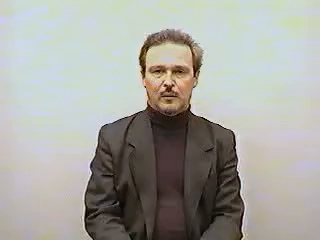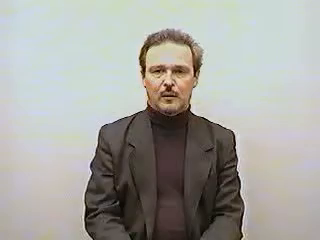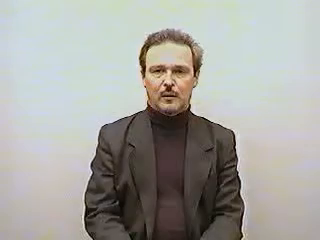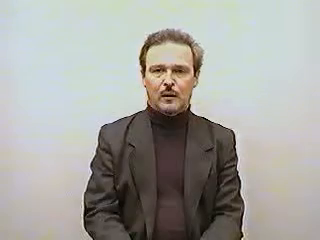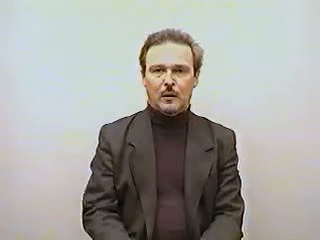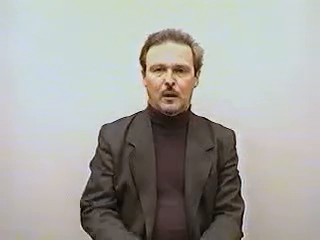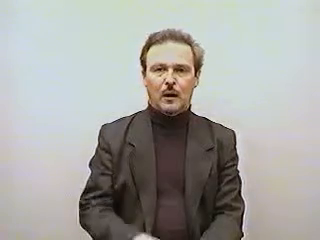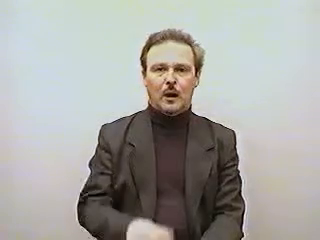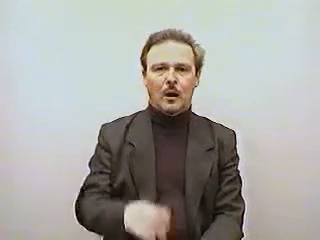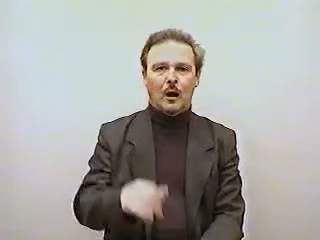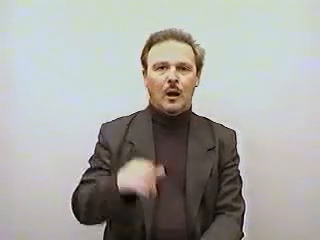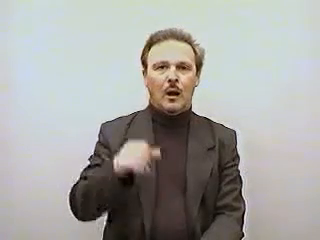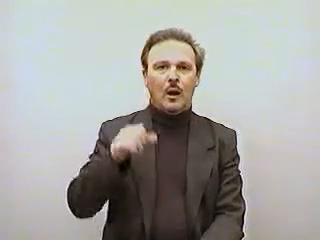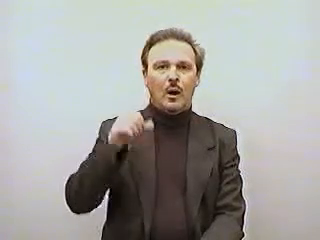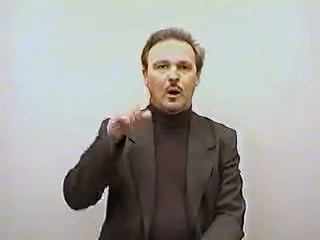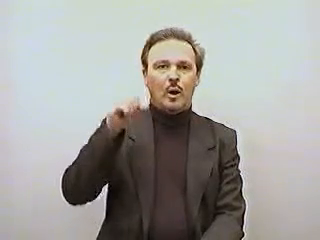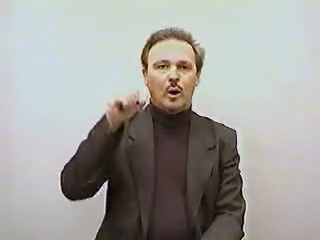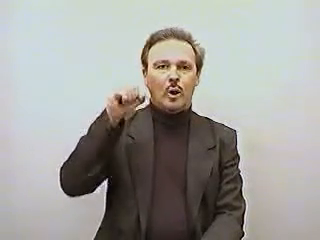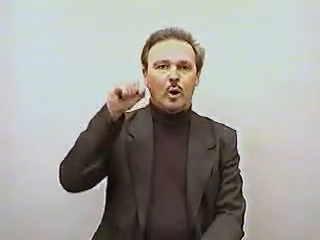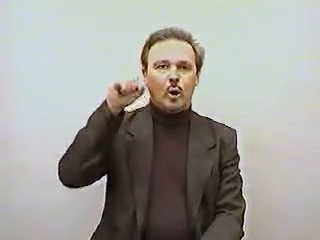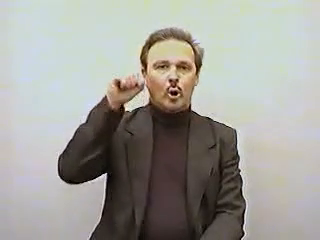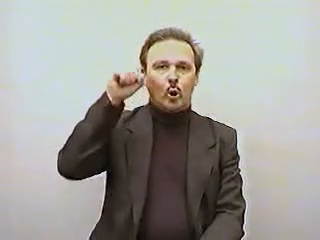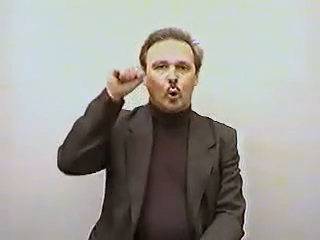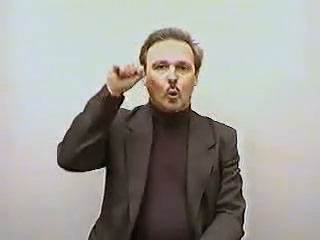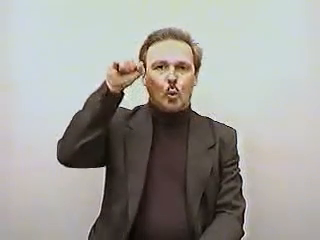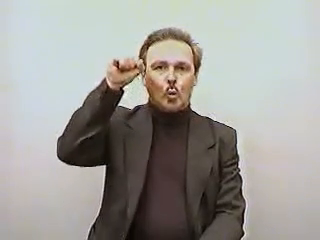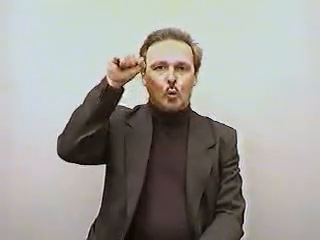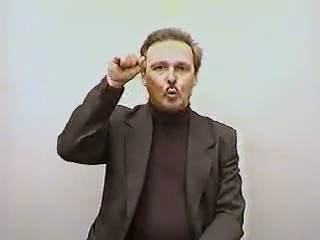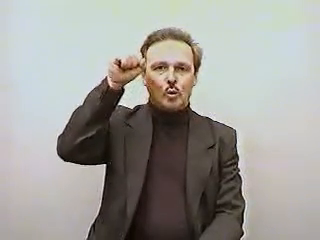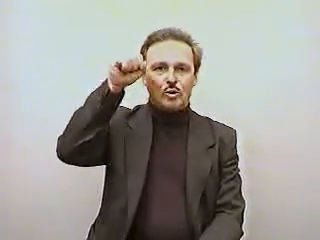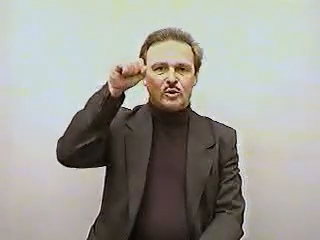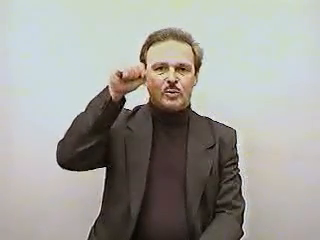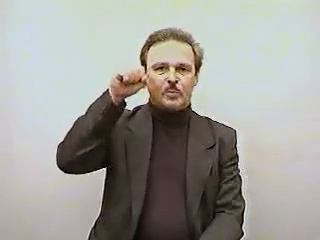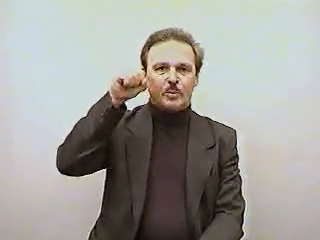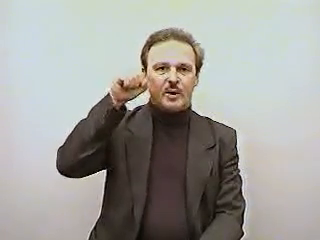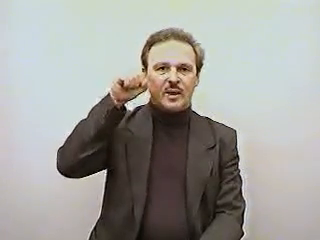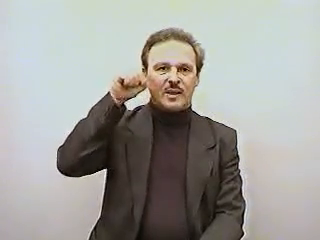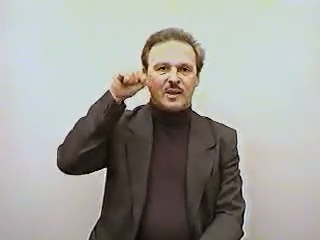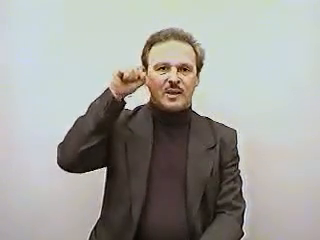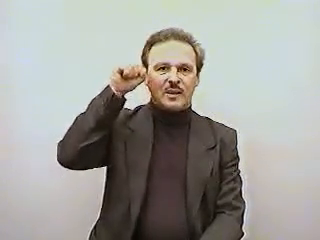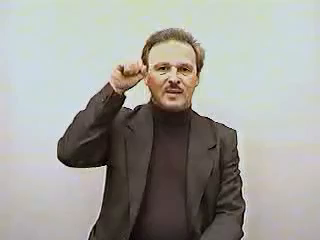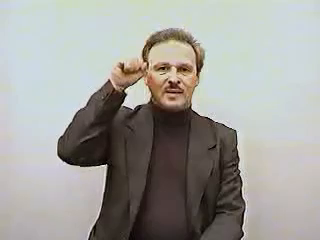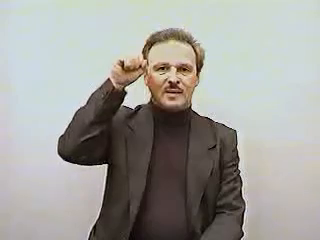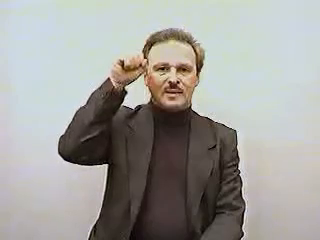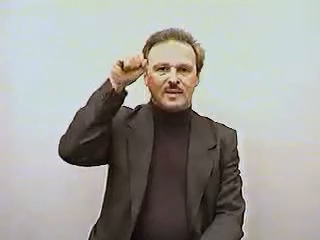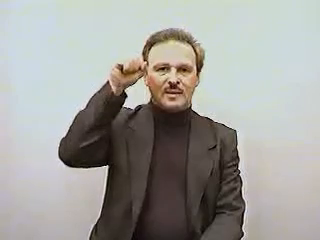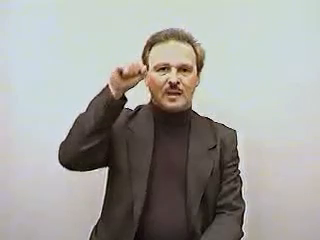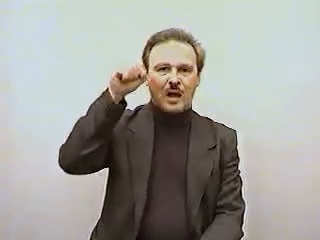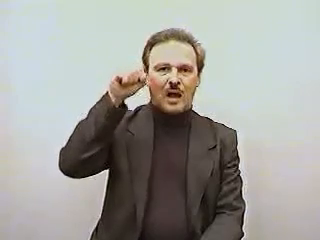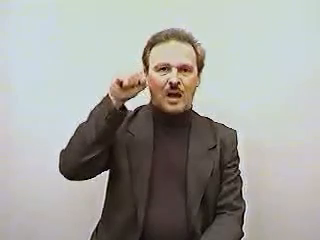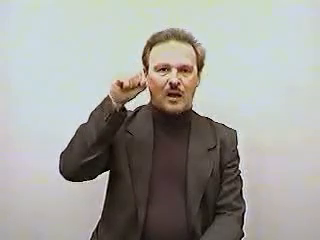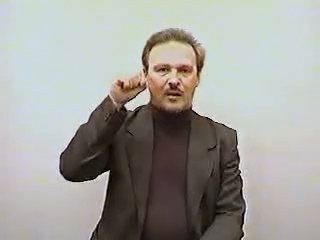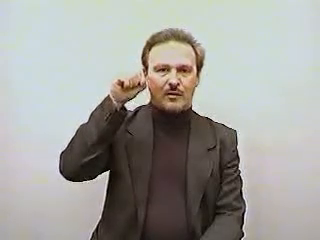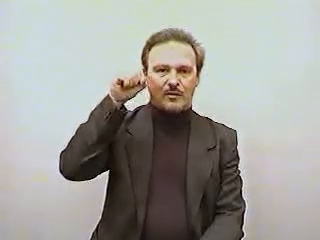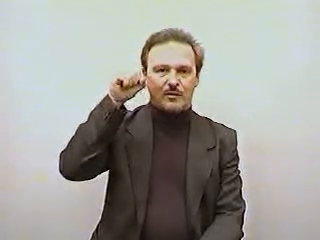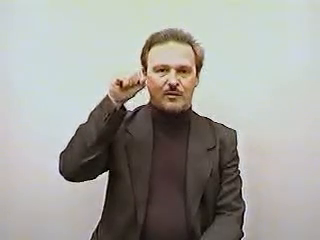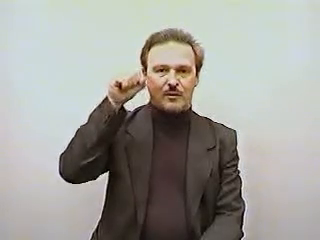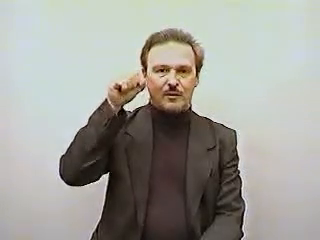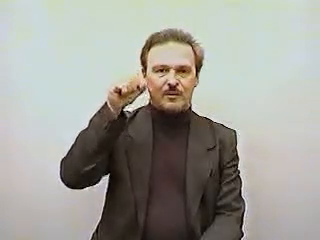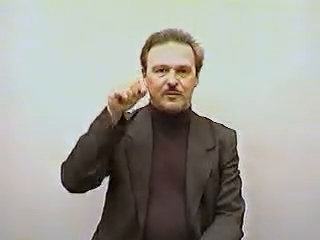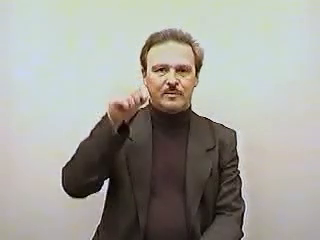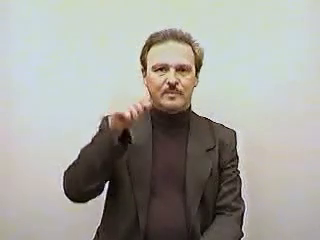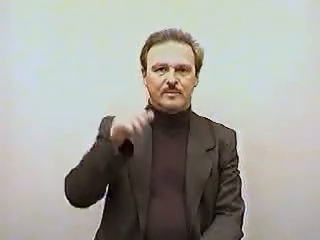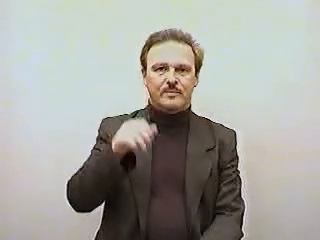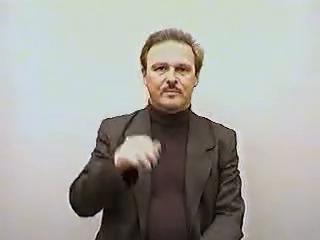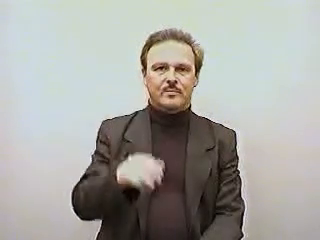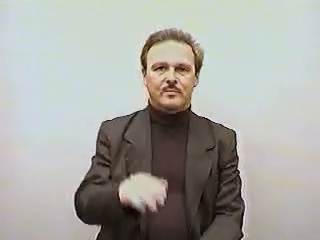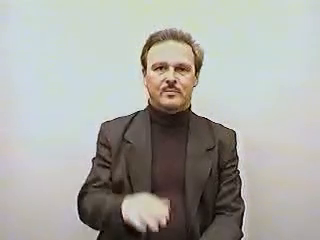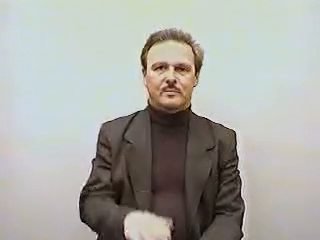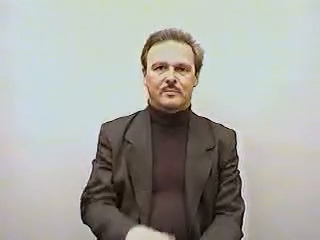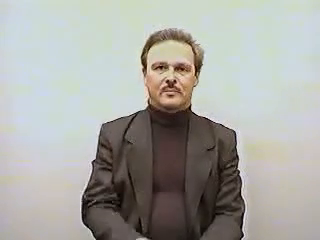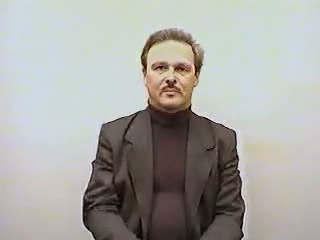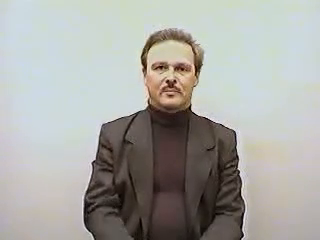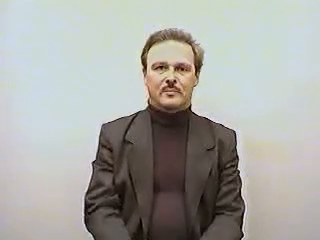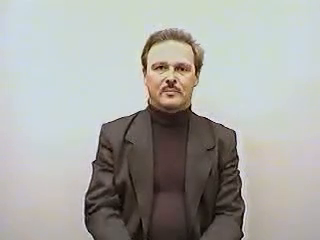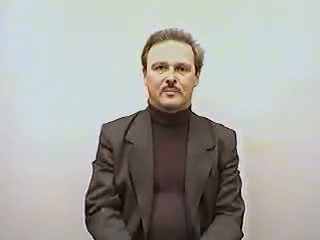узбекистан